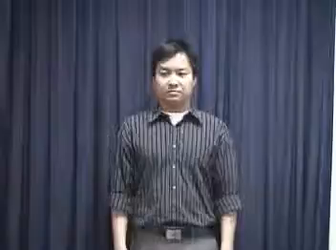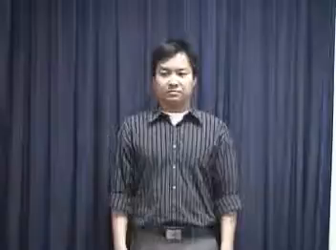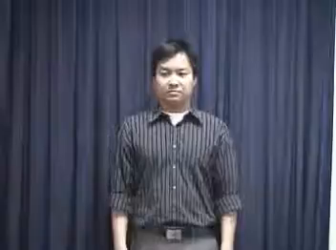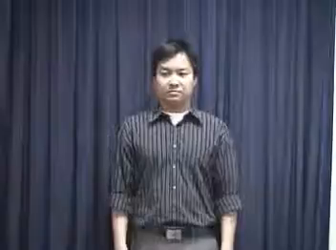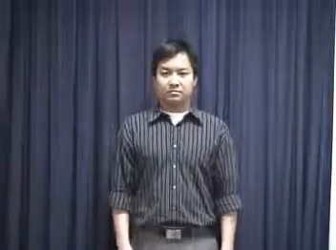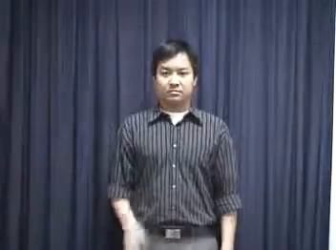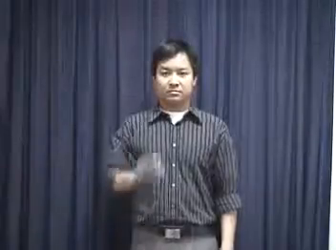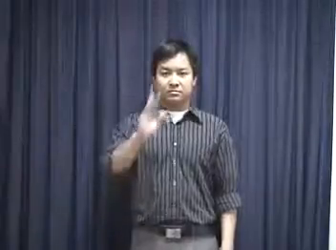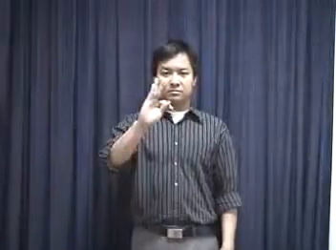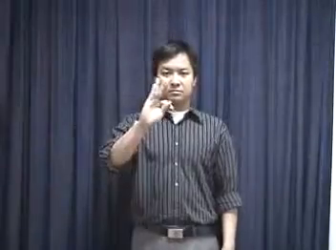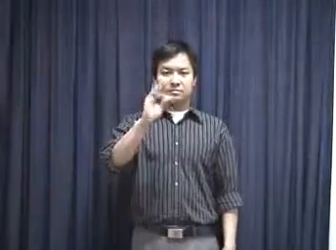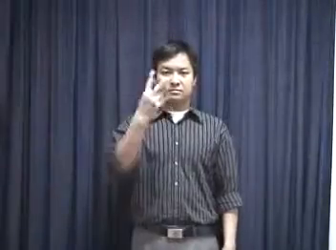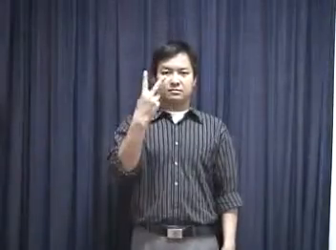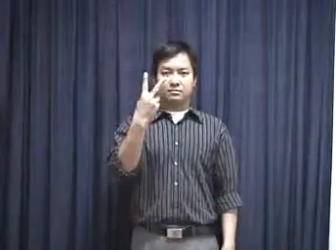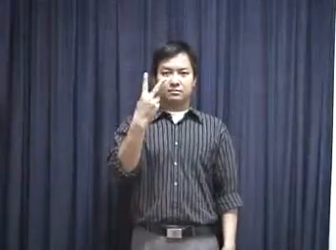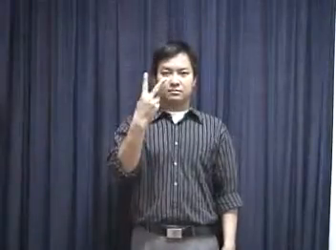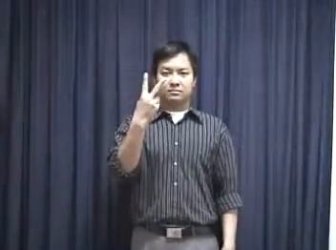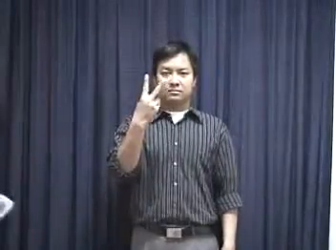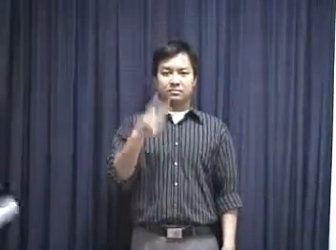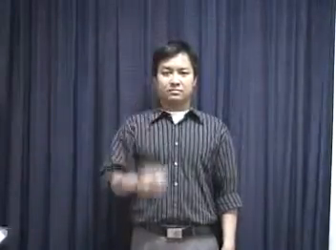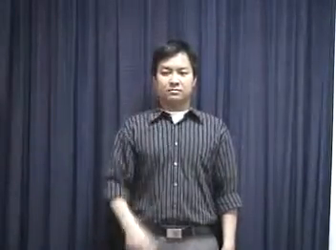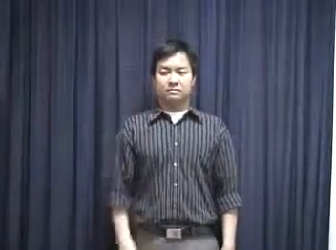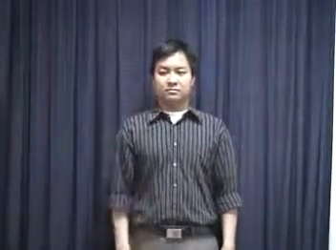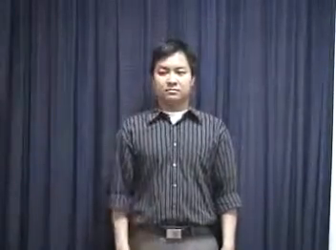Thuhai